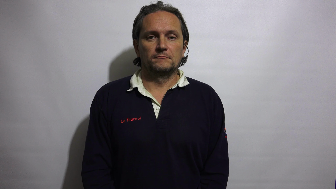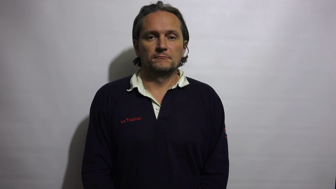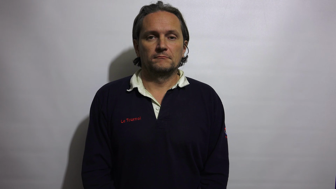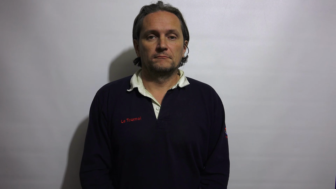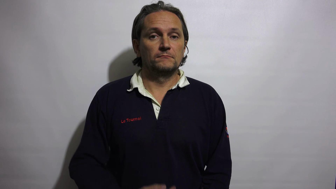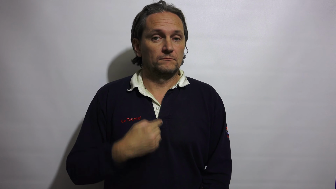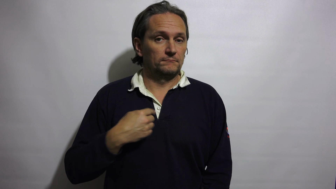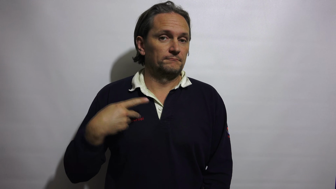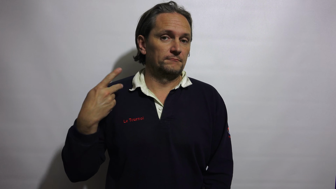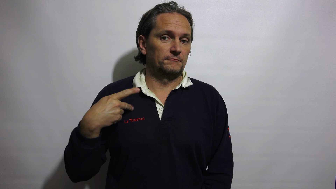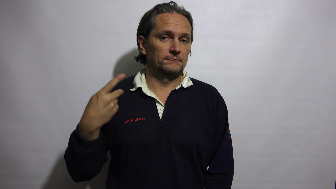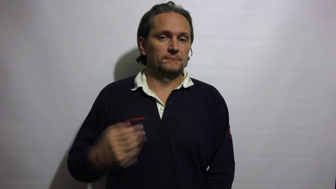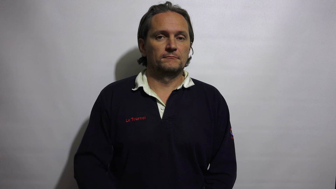Je suis médecin